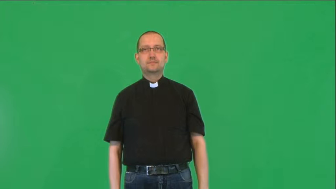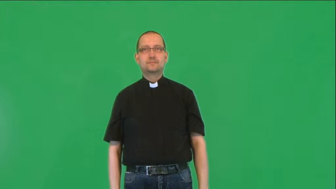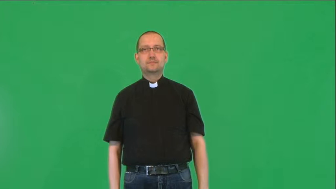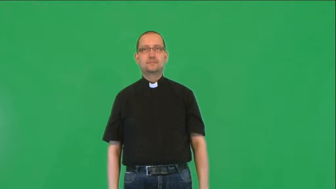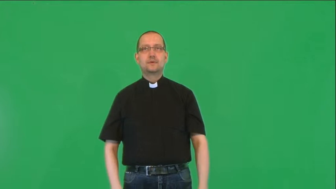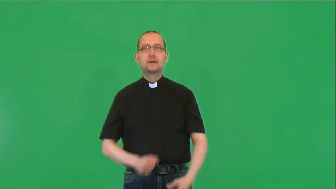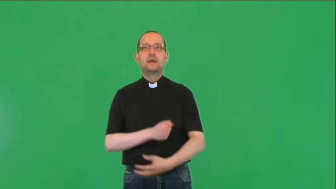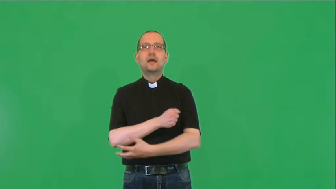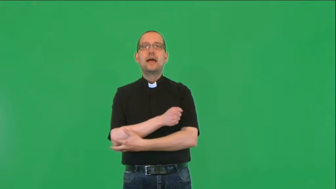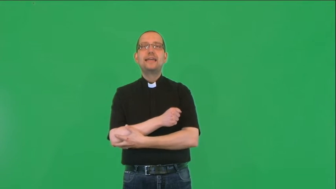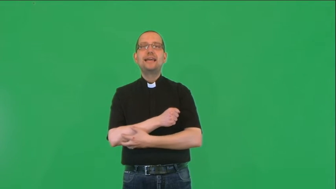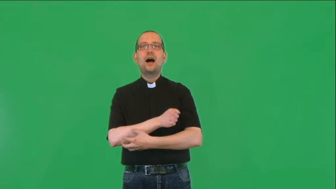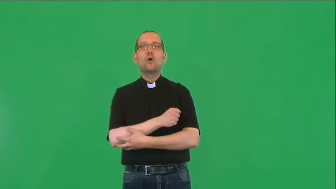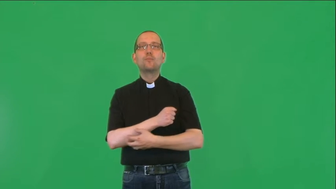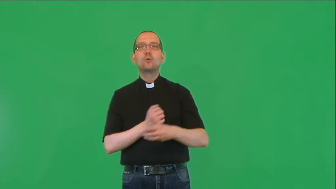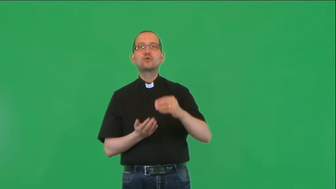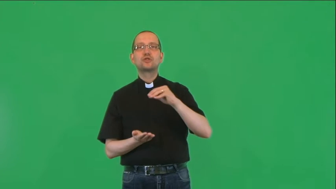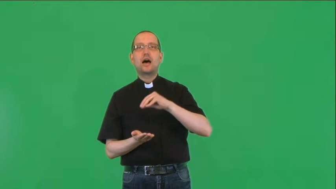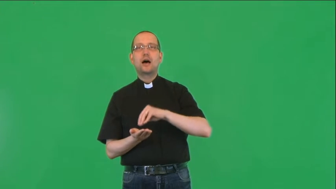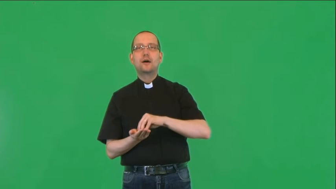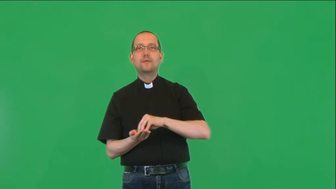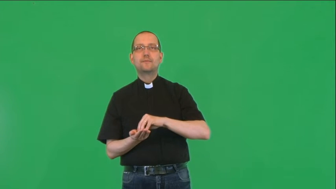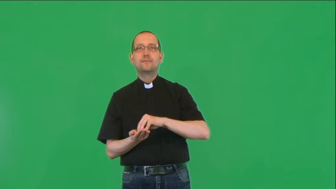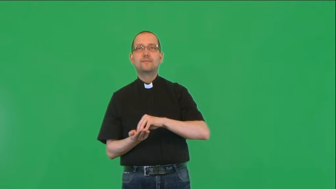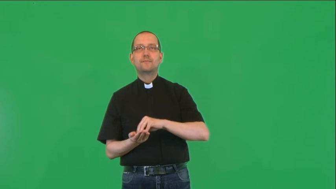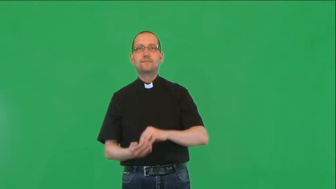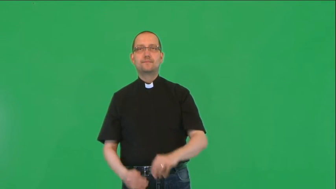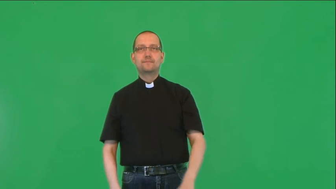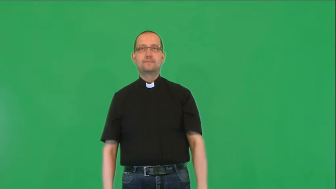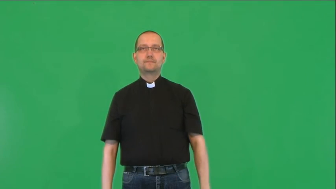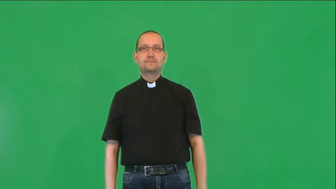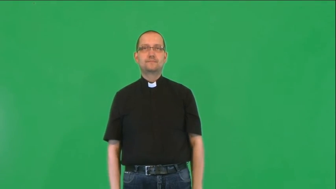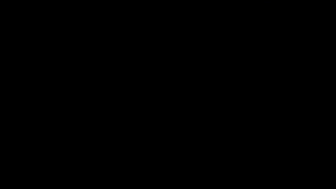jałmużna